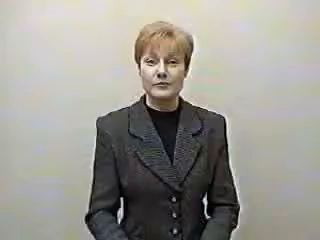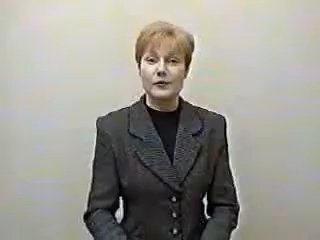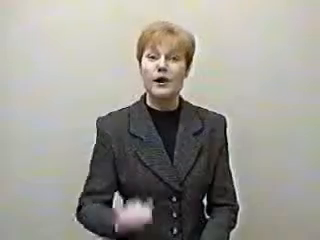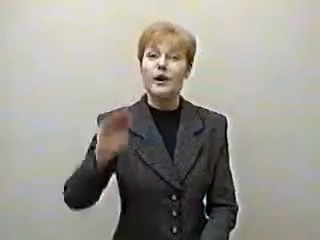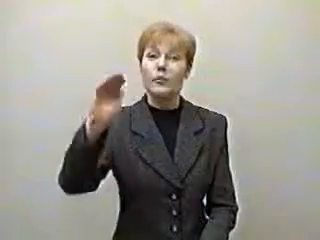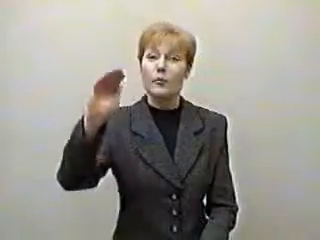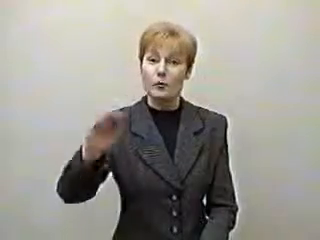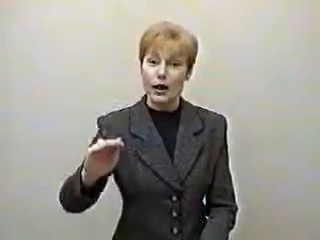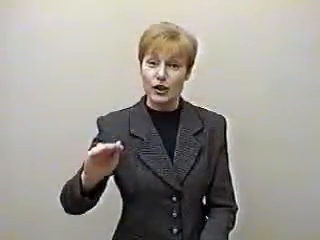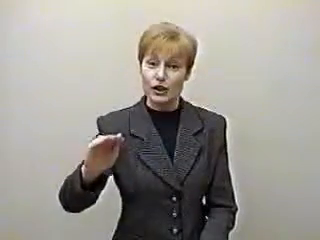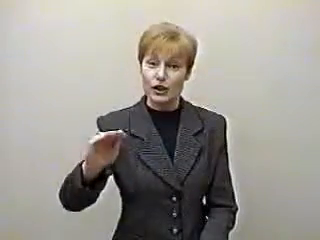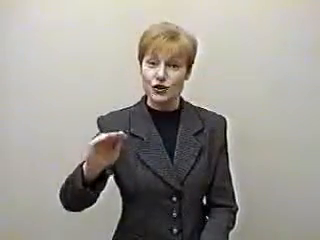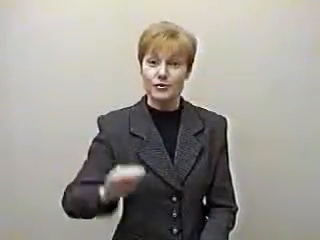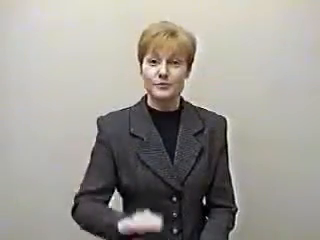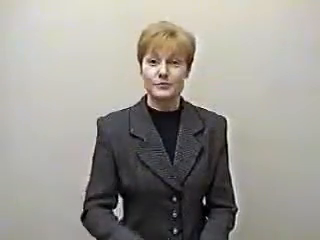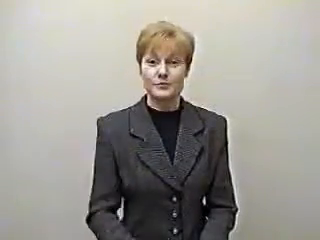малыш